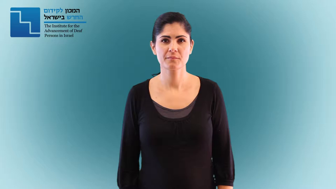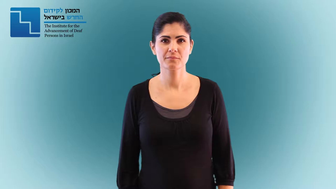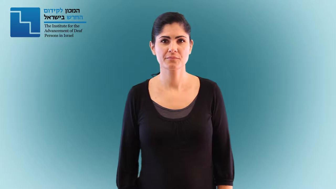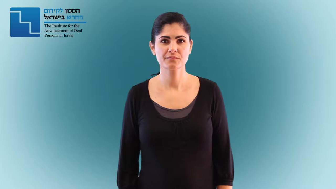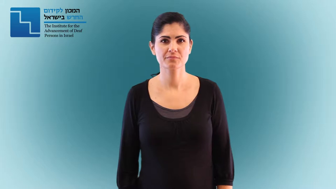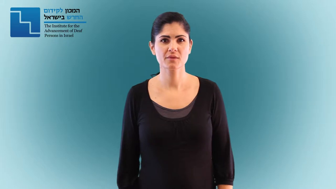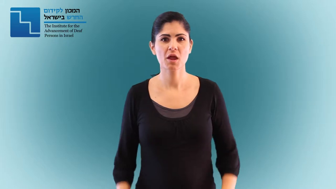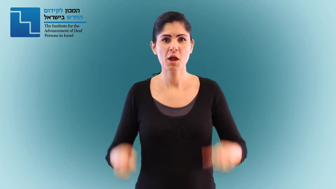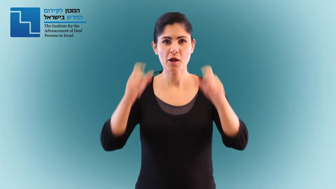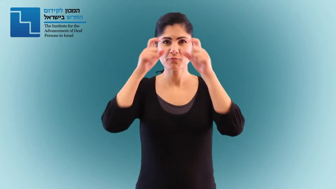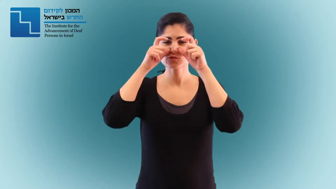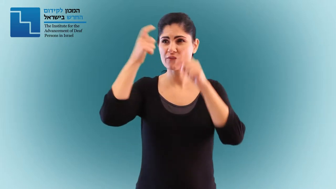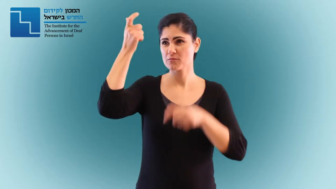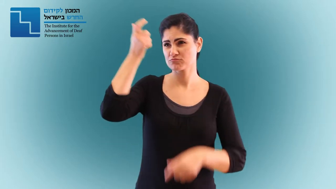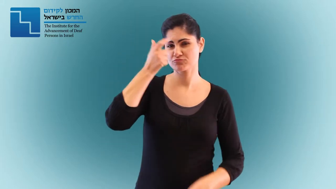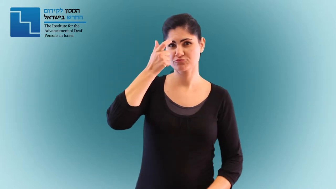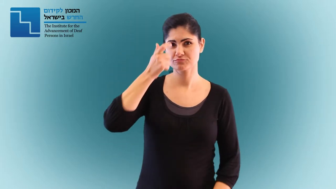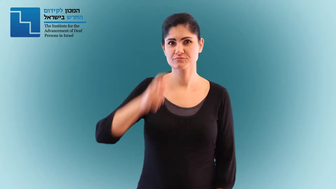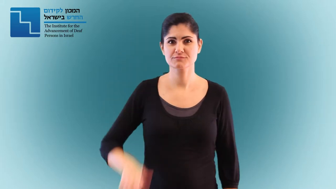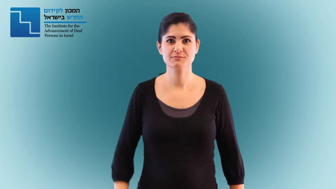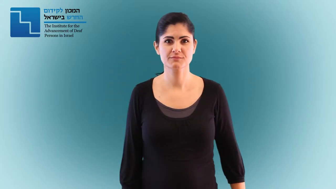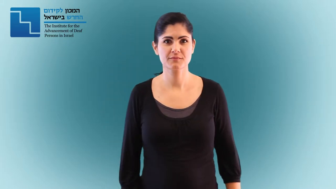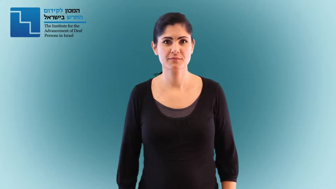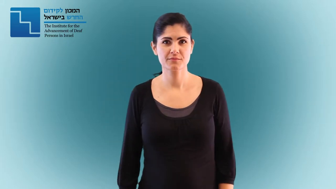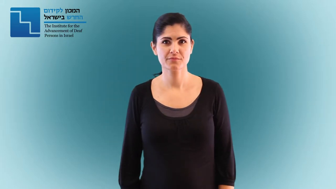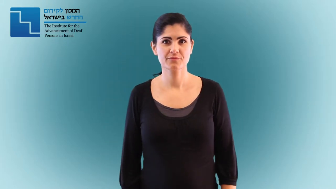משקפיים (שמש)